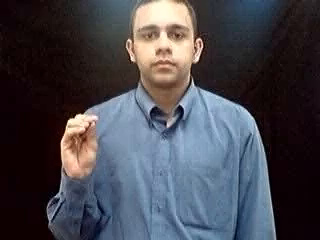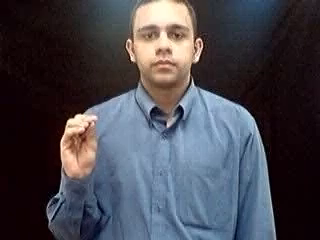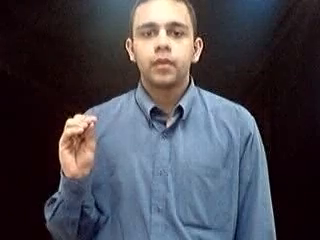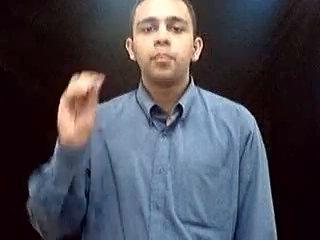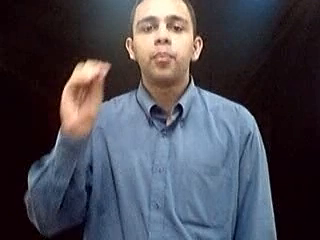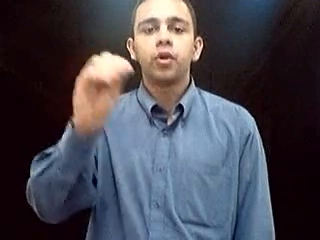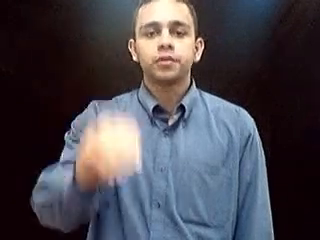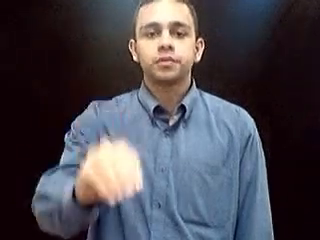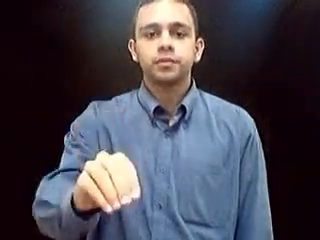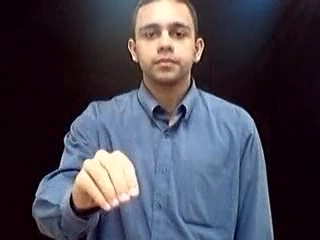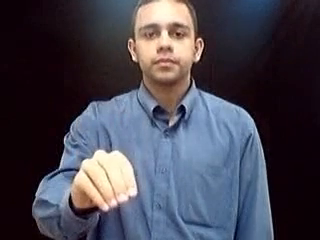por